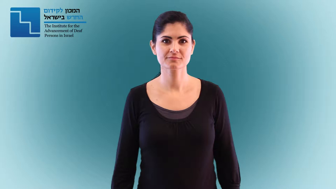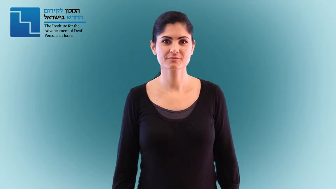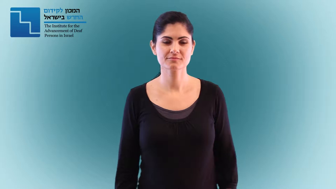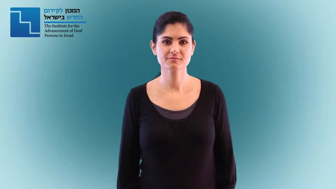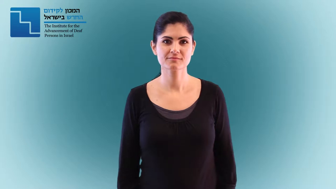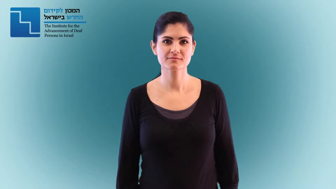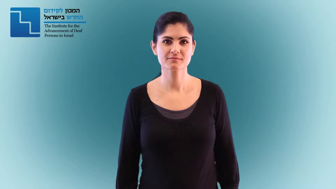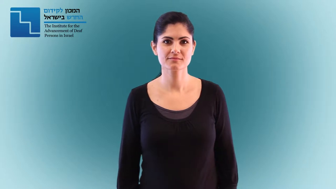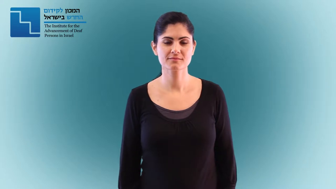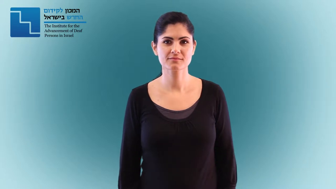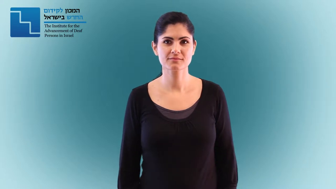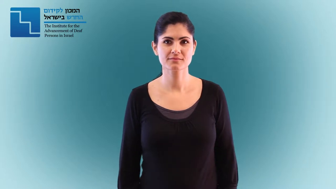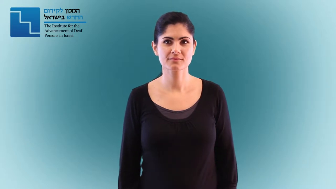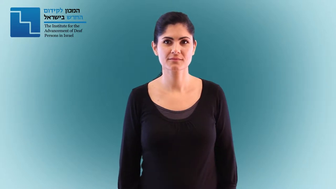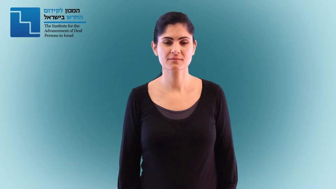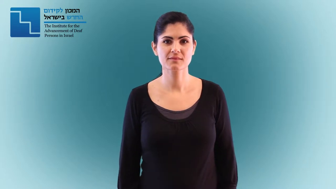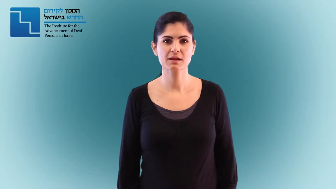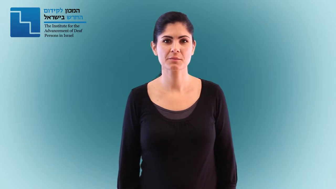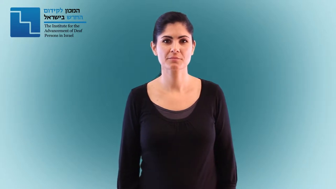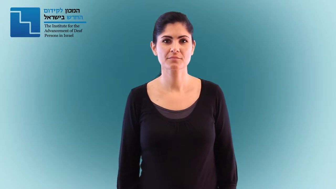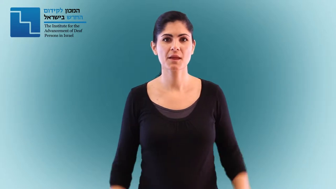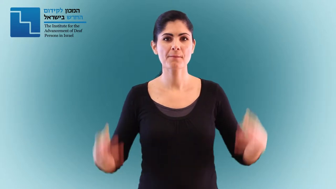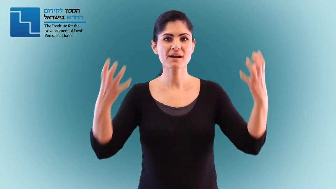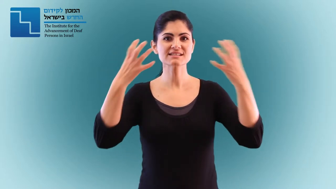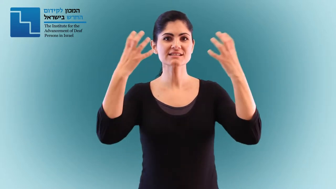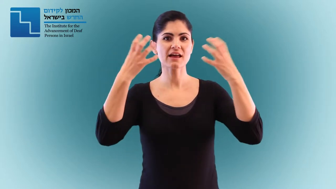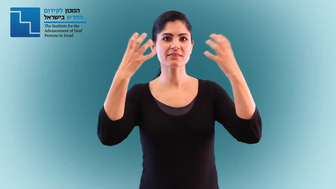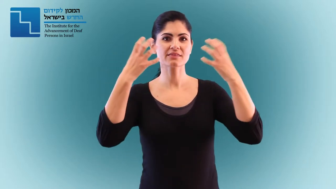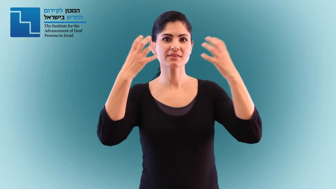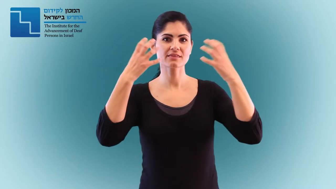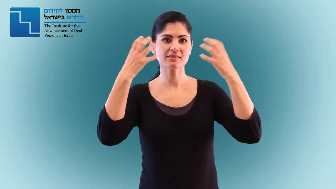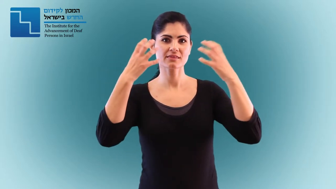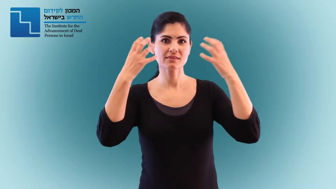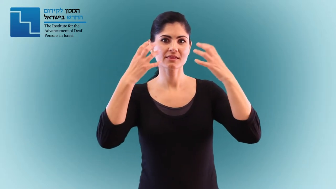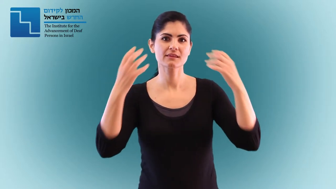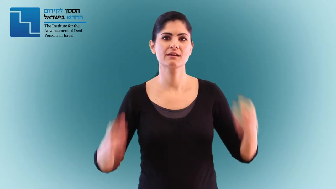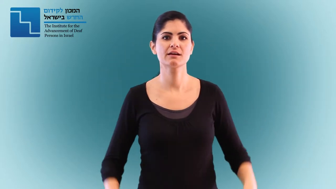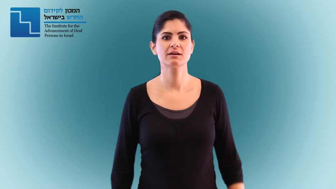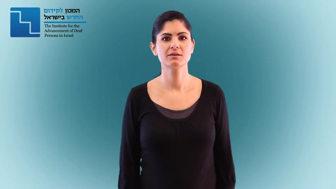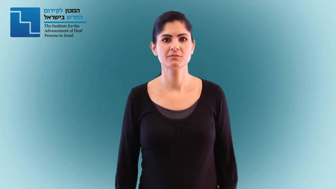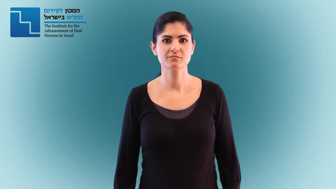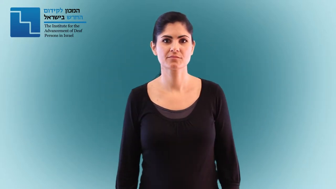מזגן